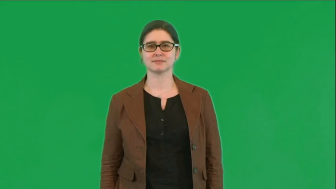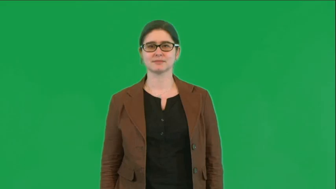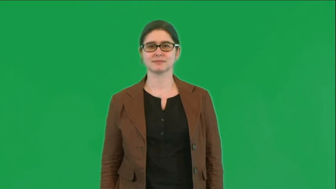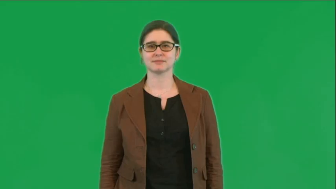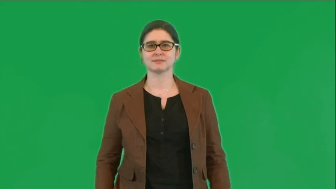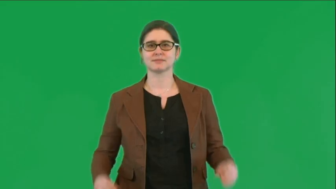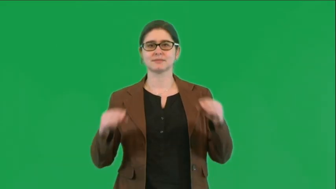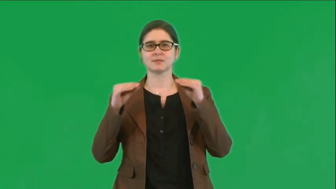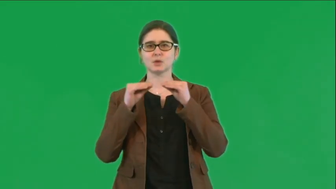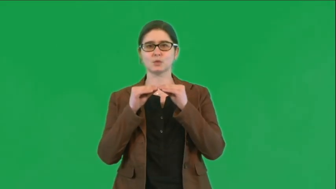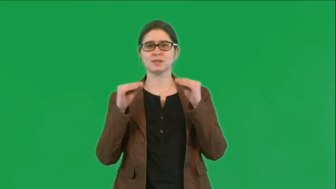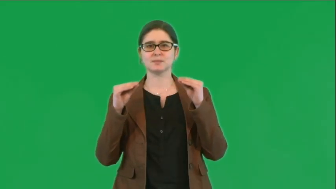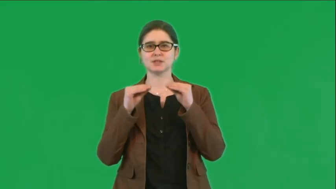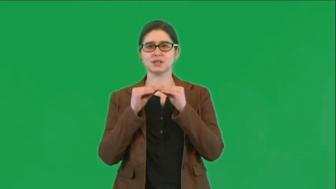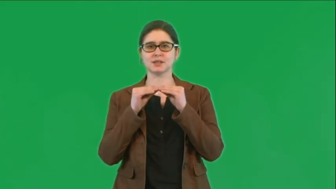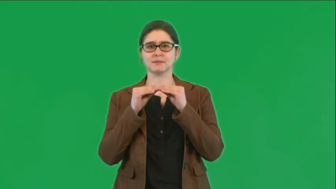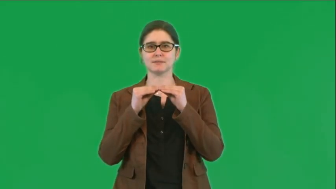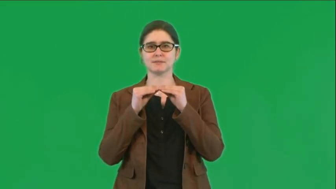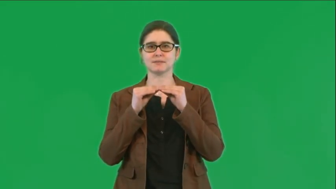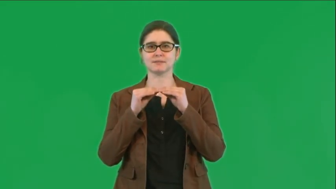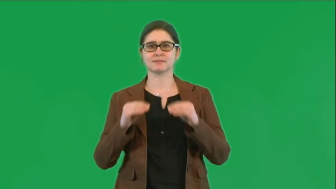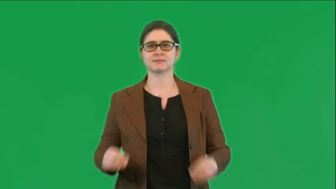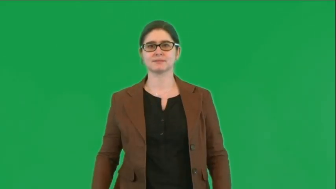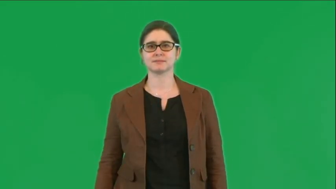ubezpieczenie